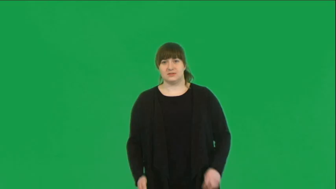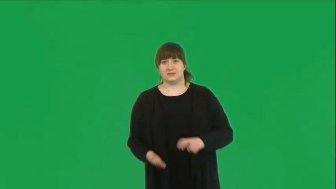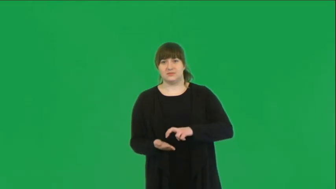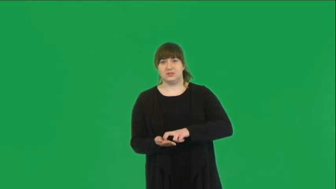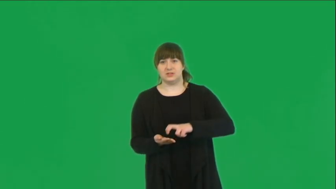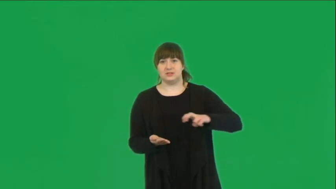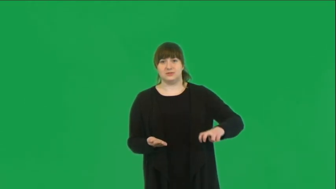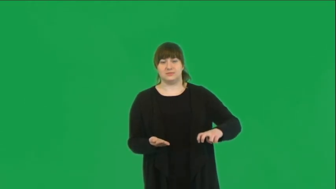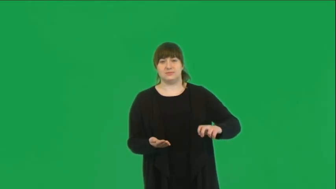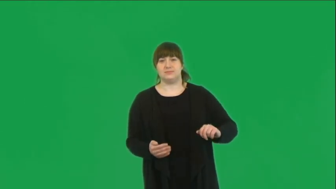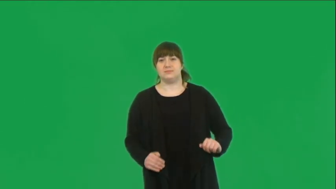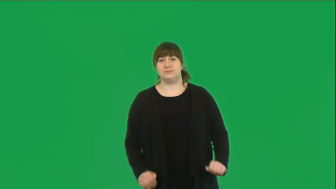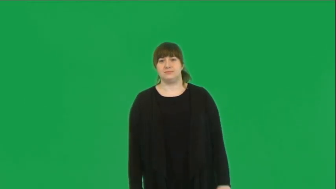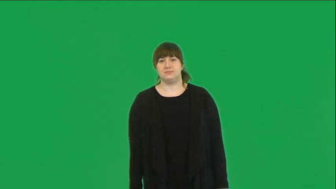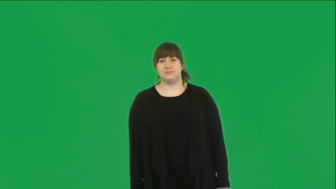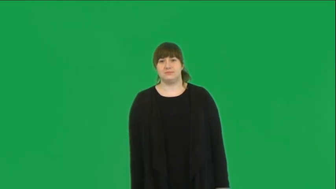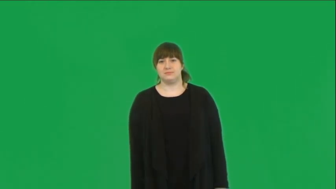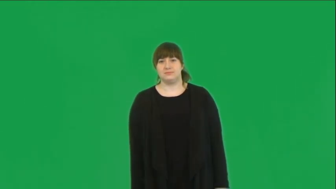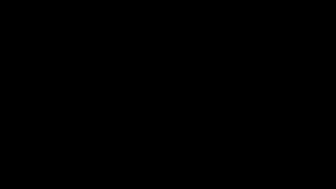wysiadać